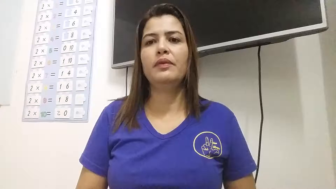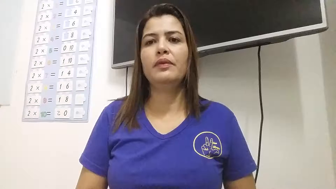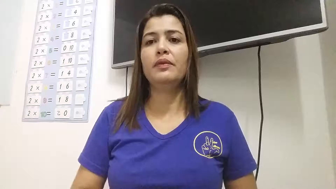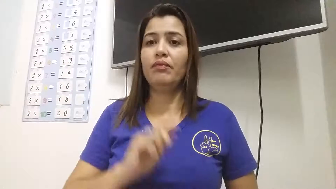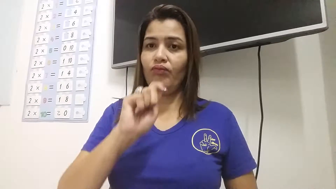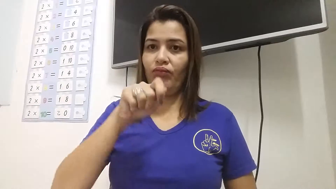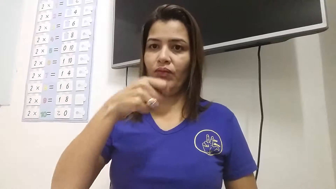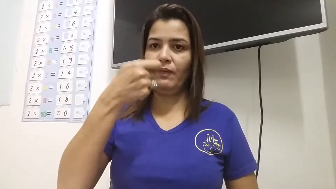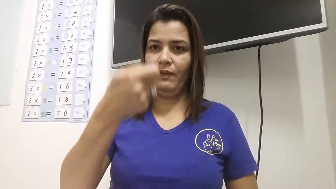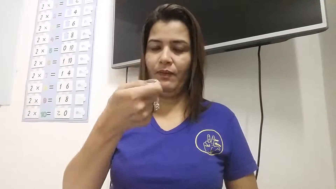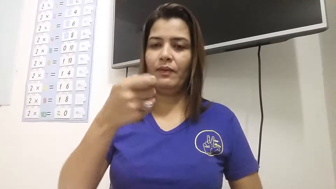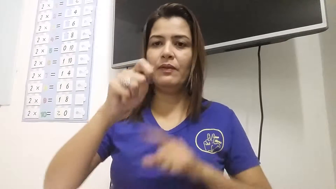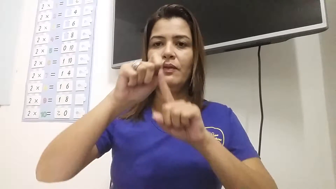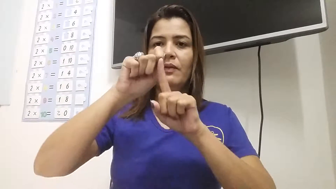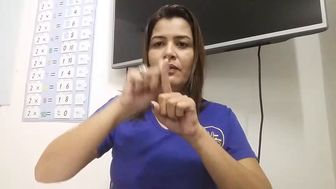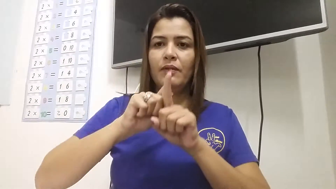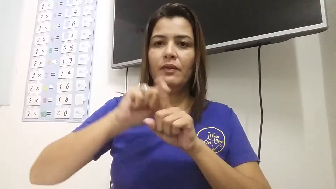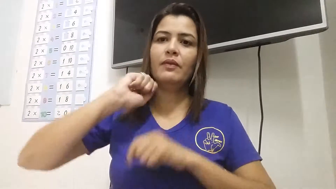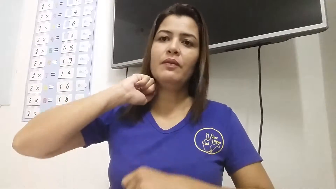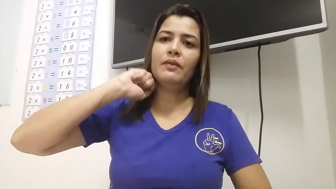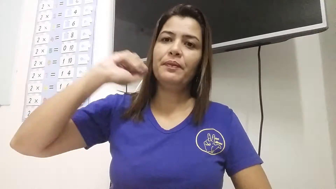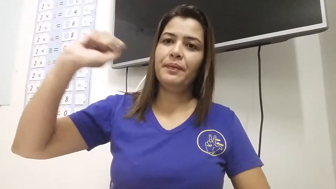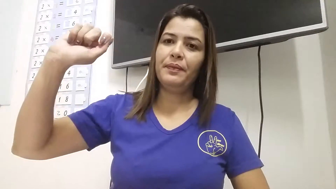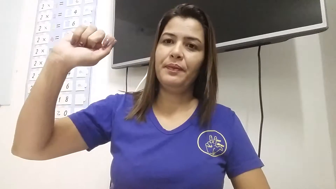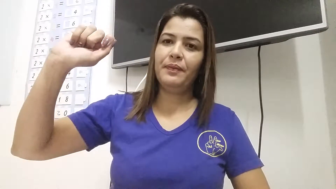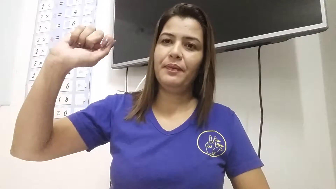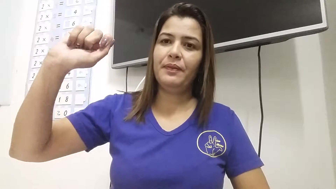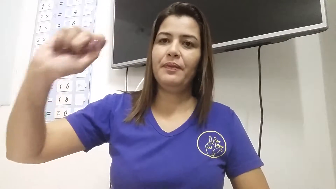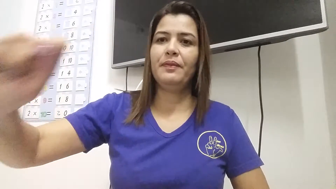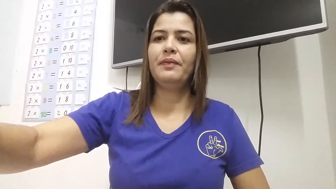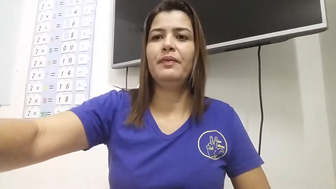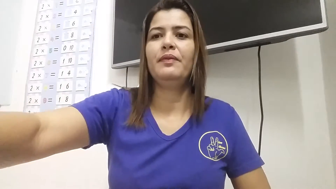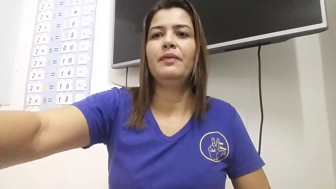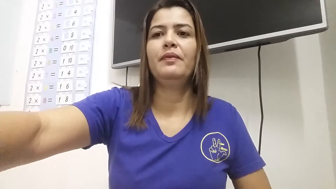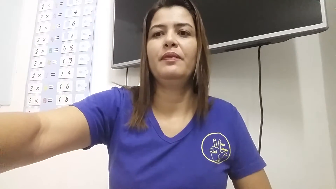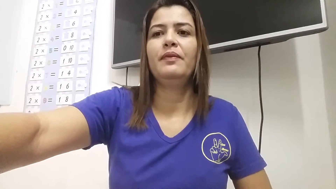MÊS ABRIL